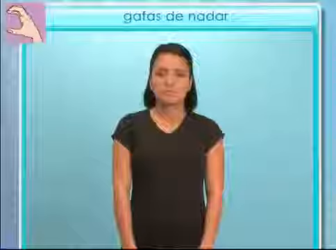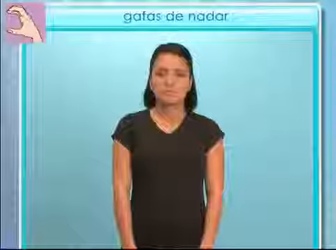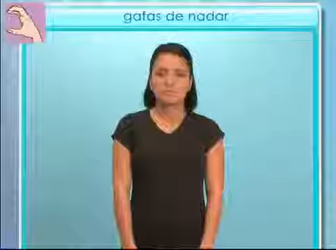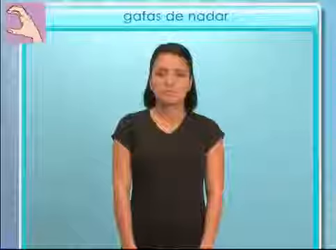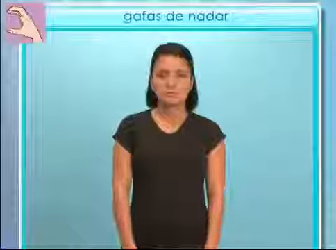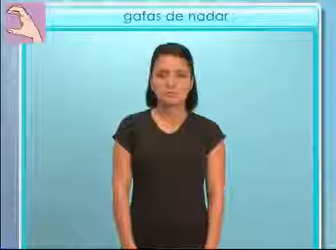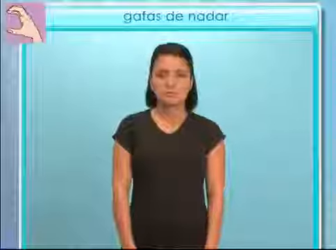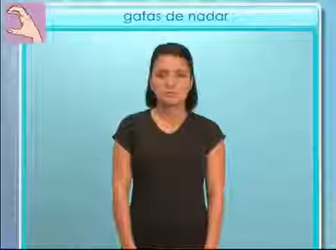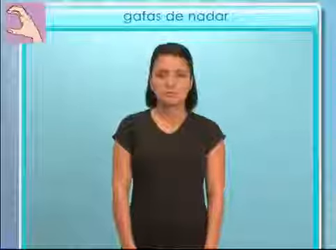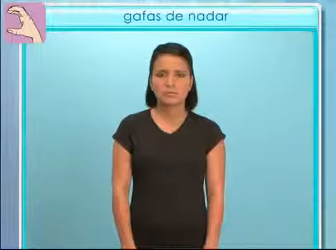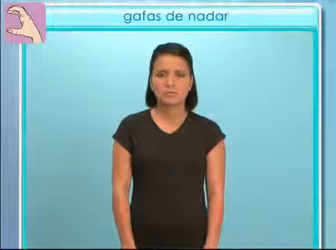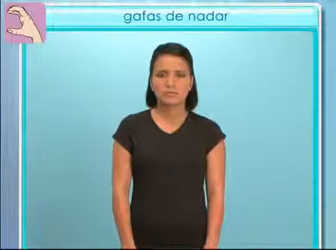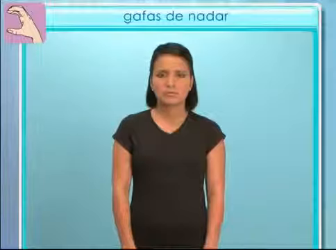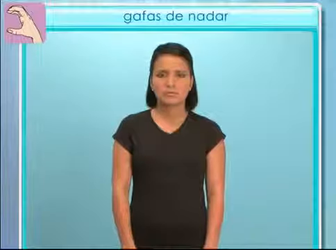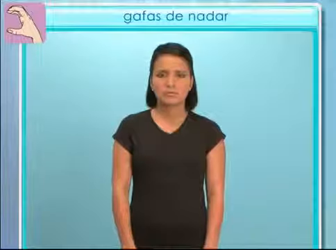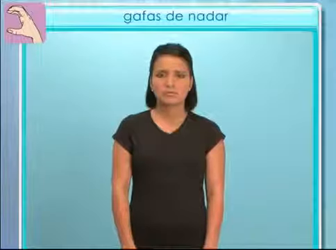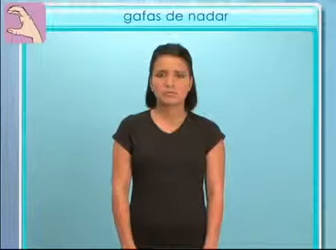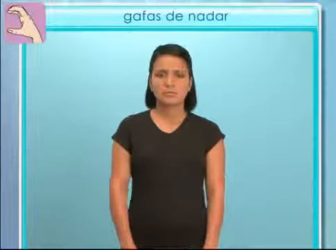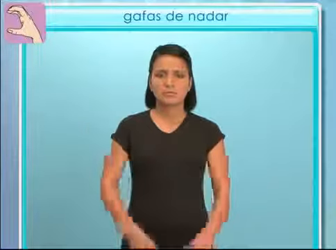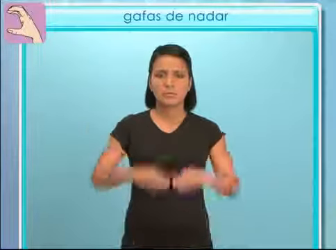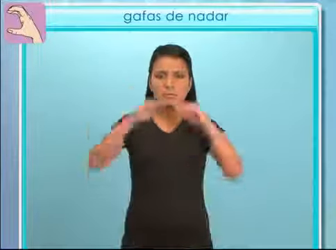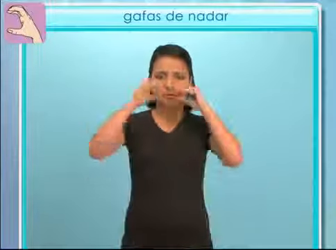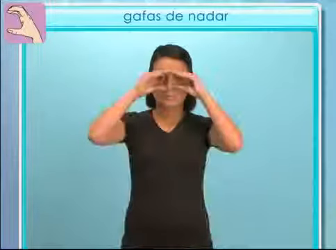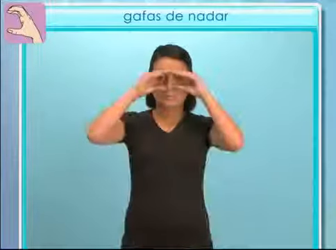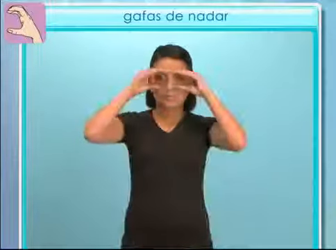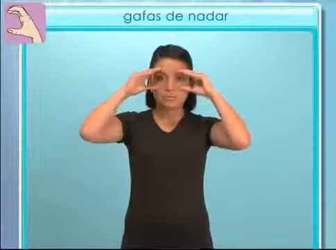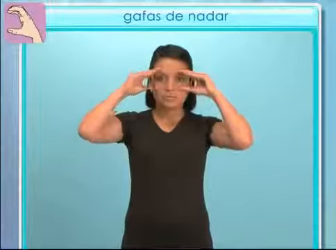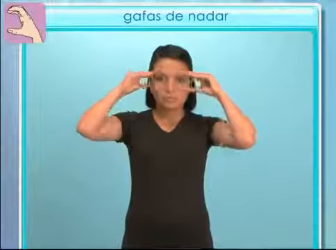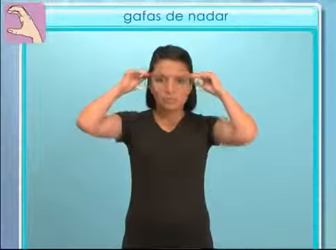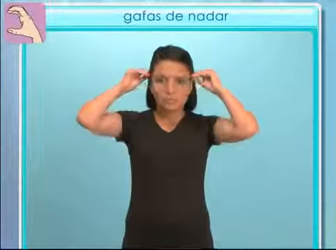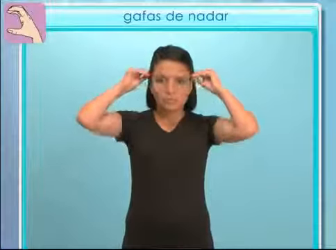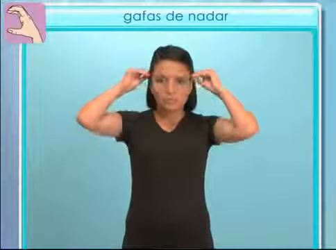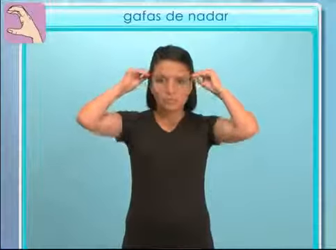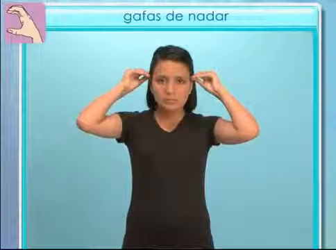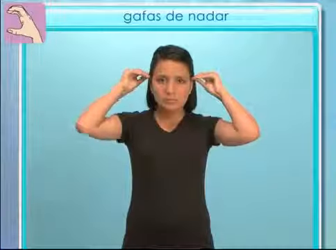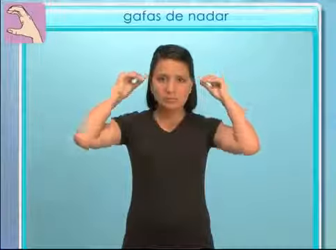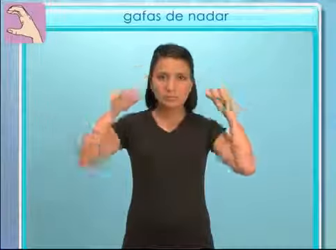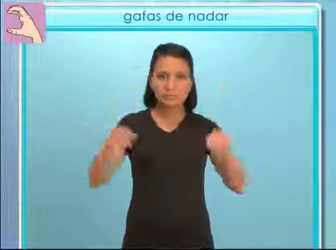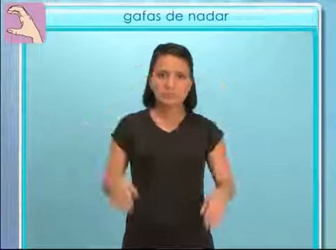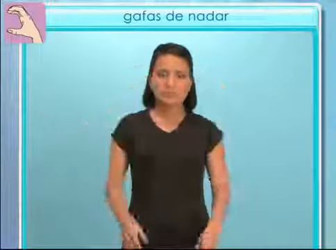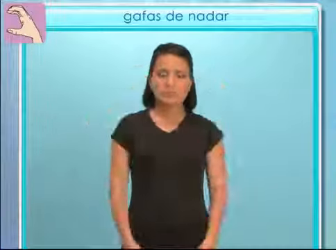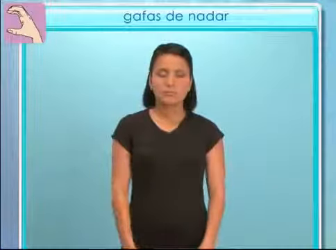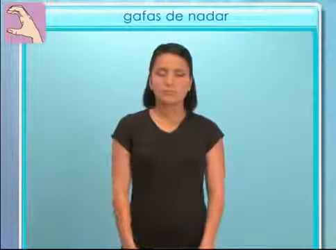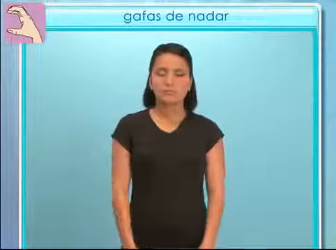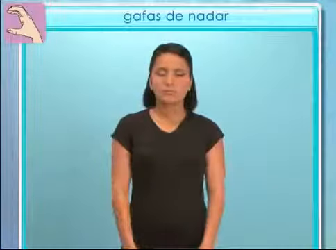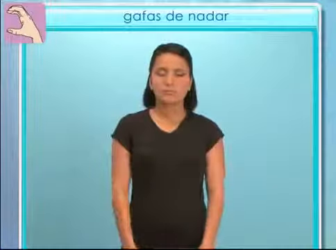GAFAS DE NADAR